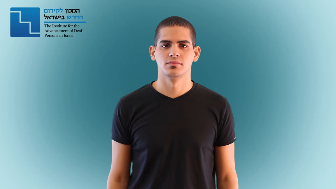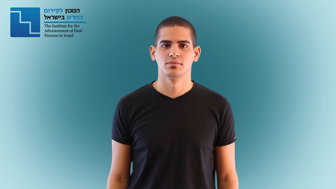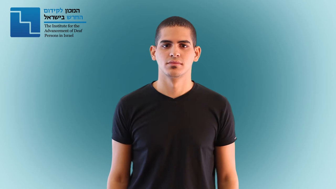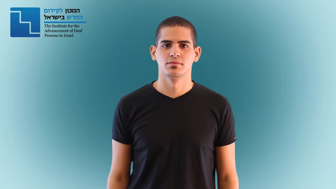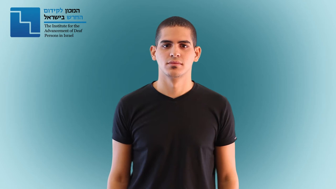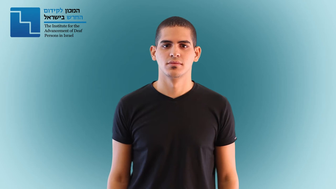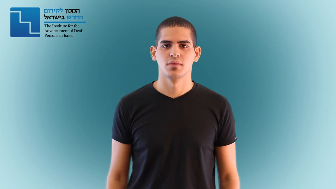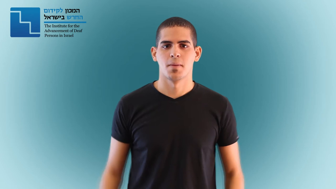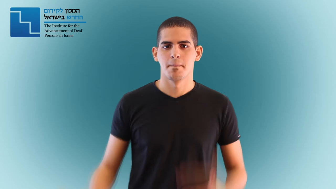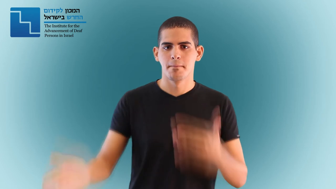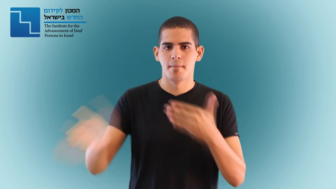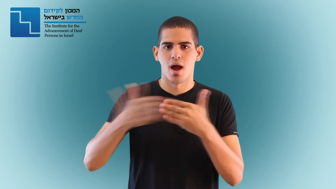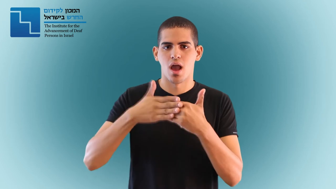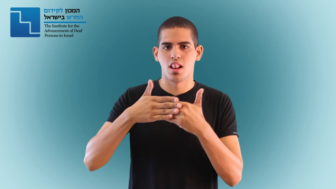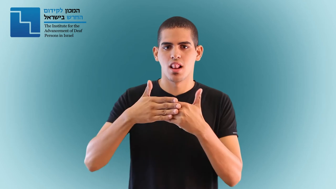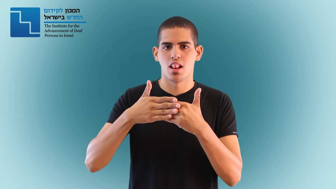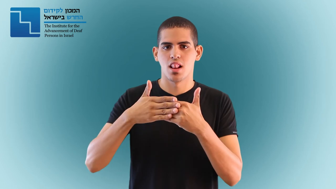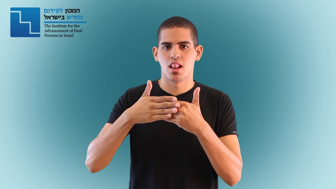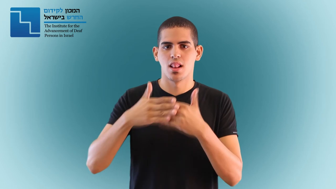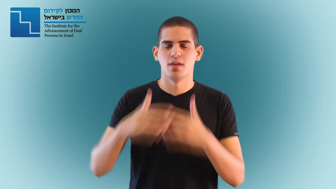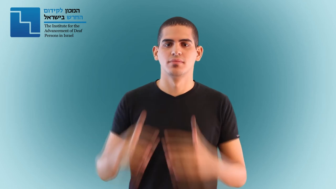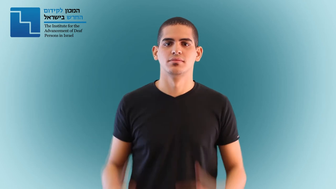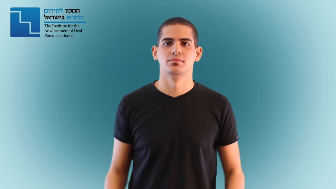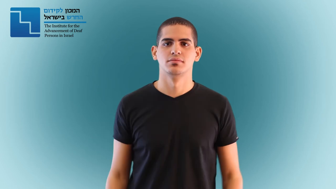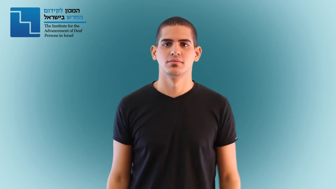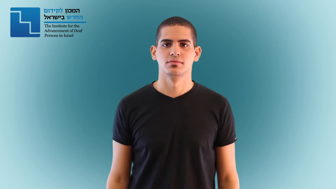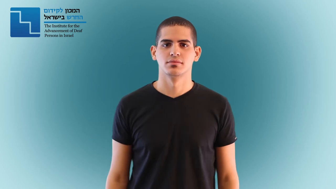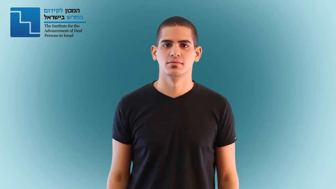בעל